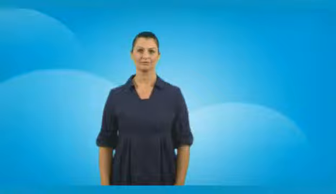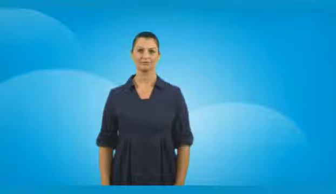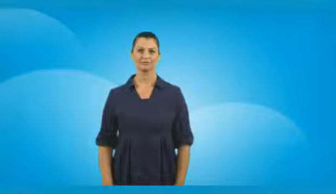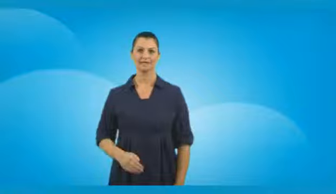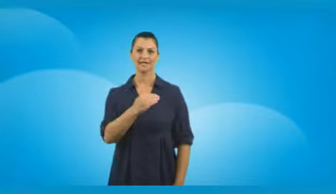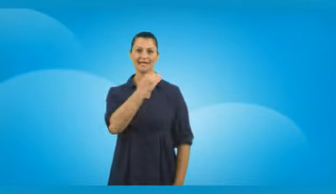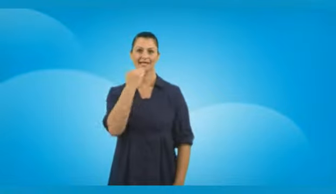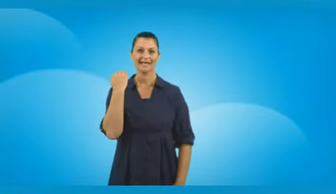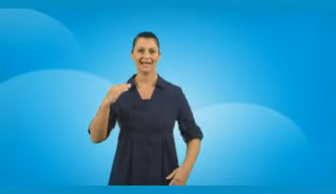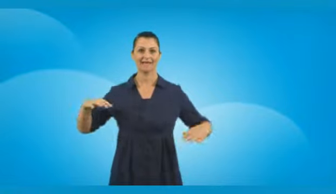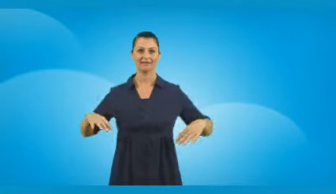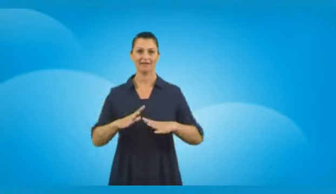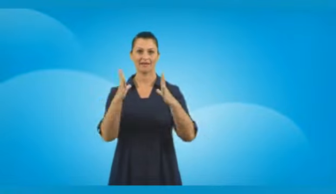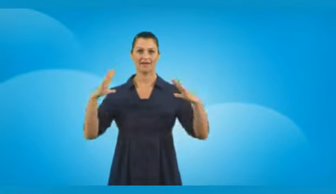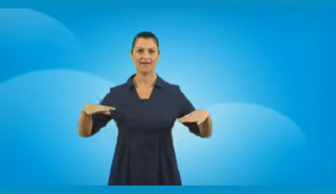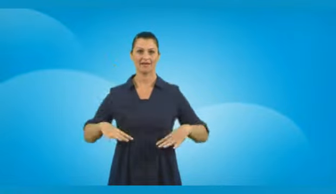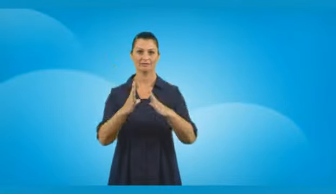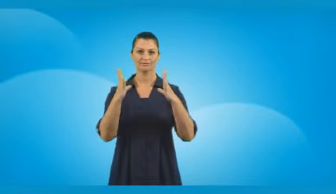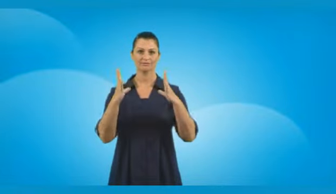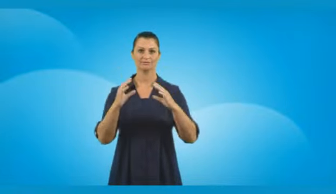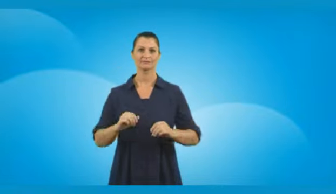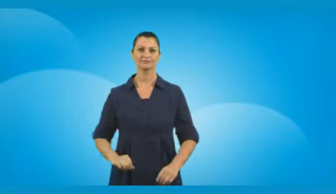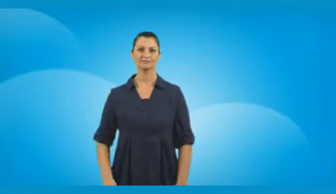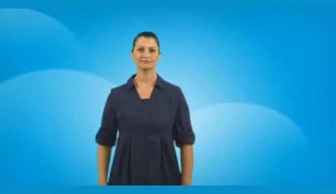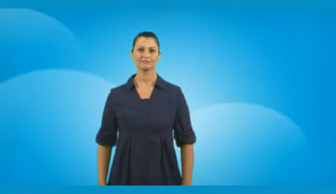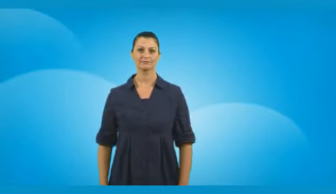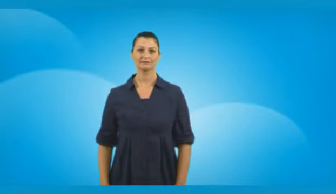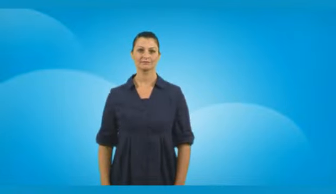Égei-tenger